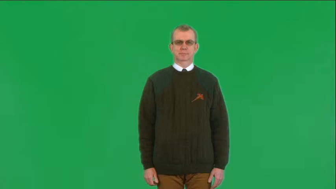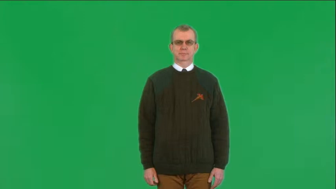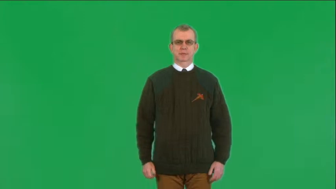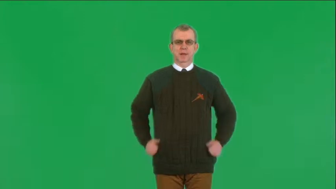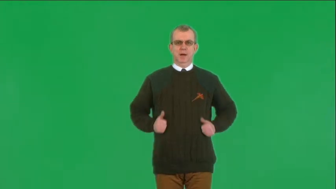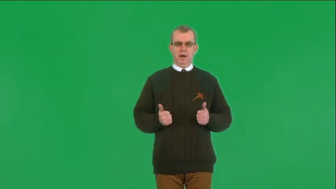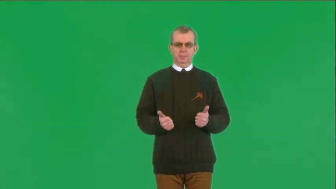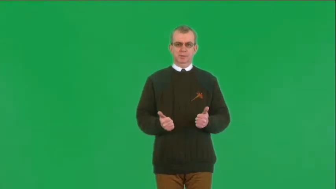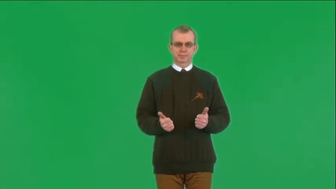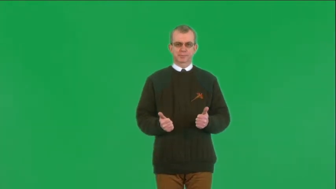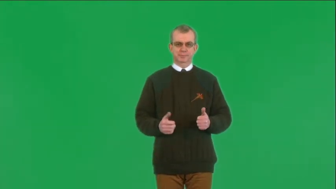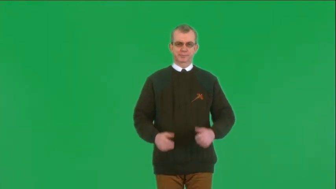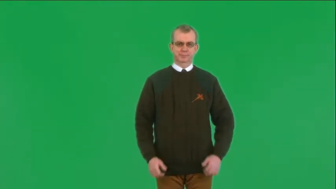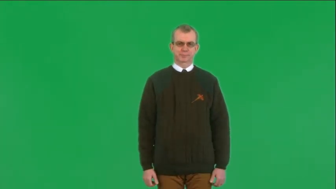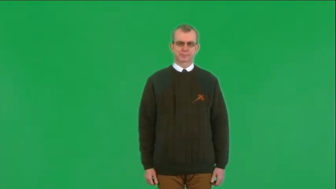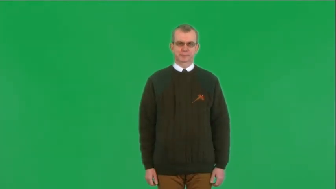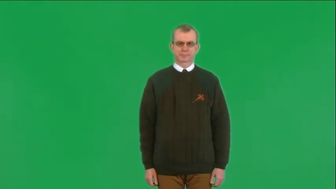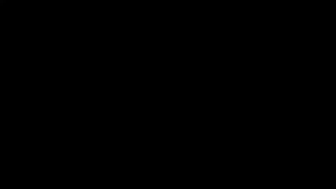aby